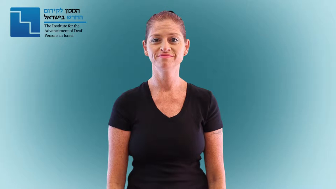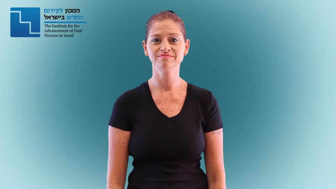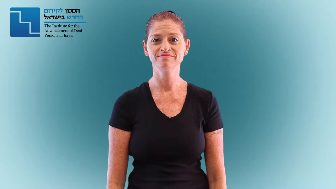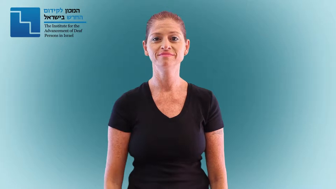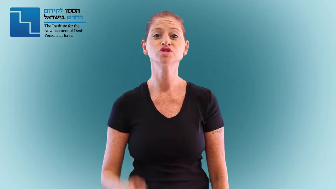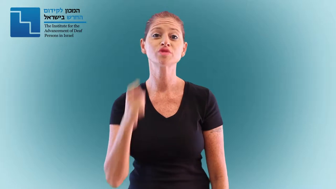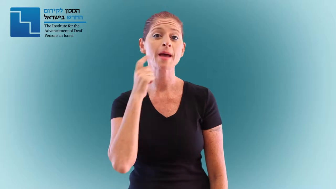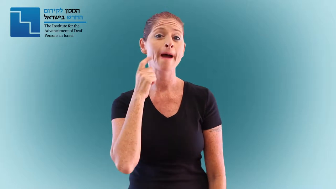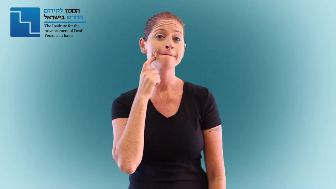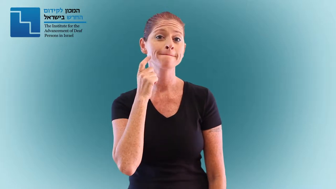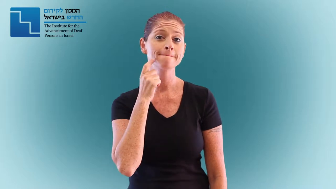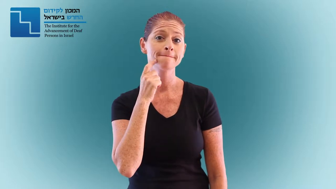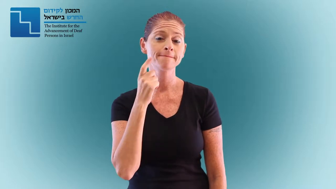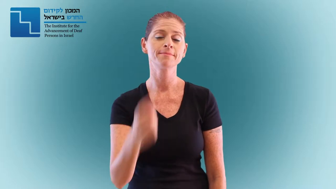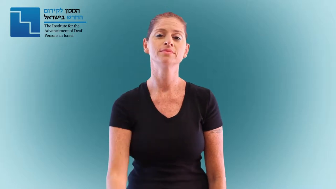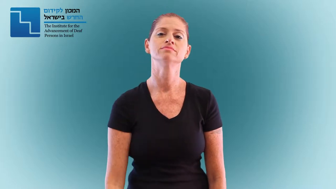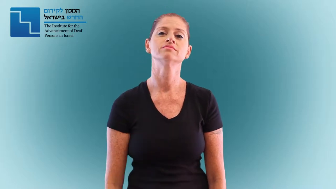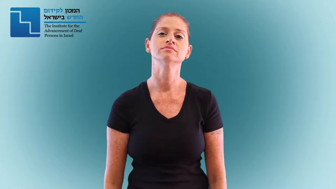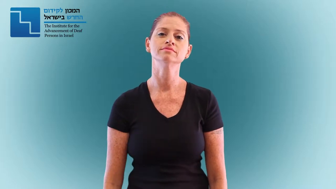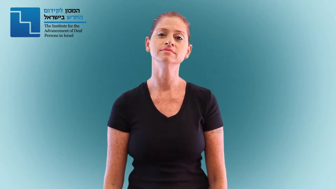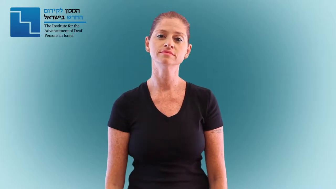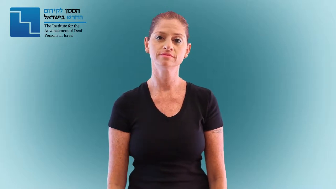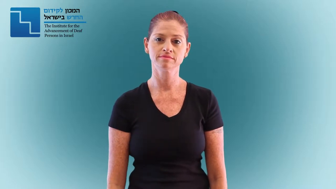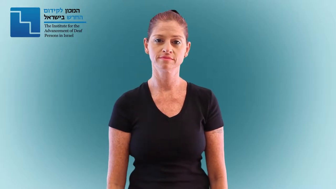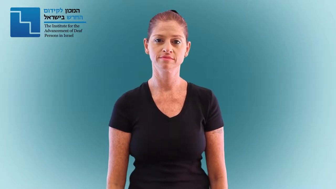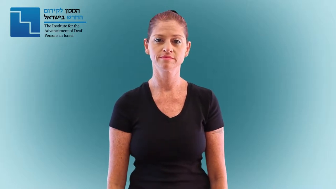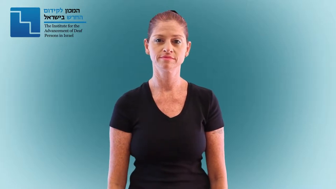שיניים